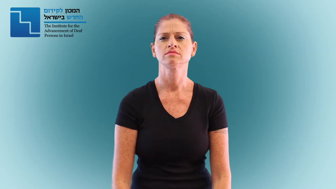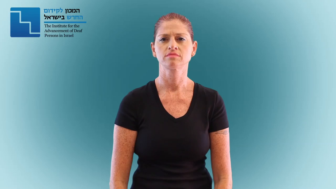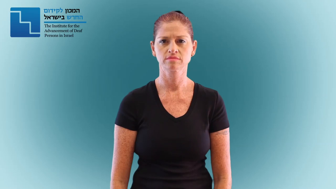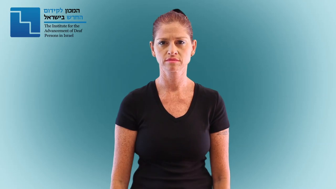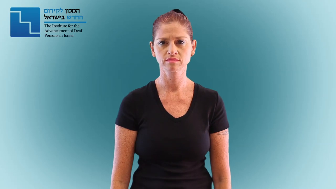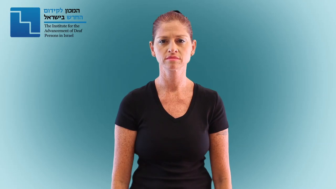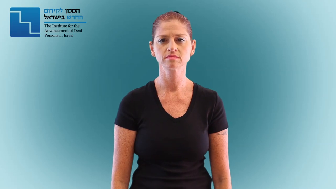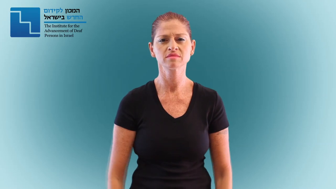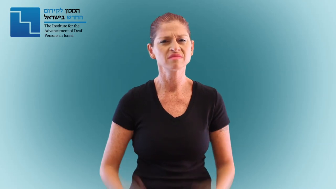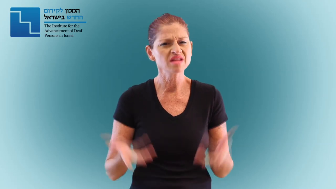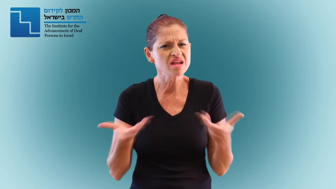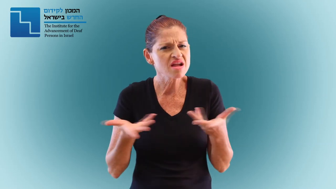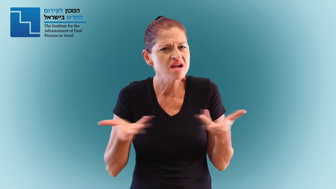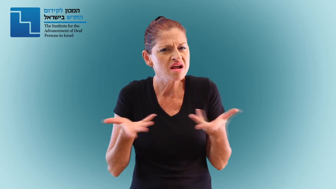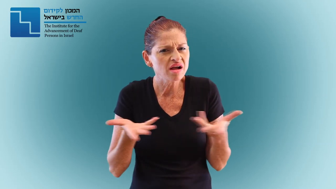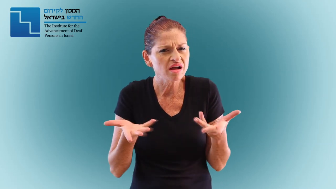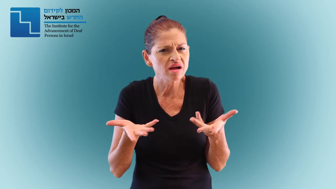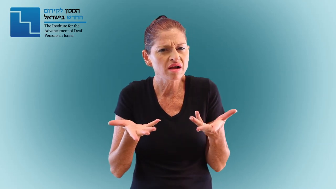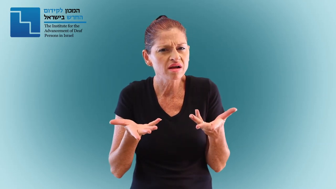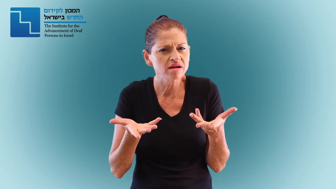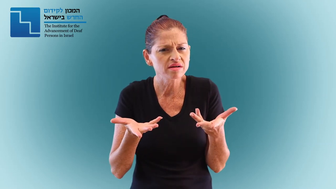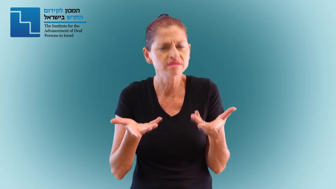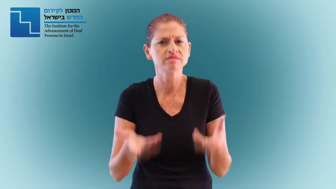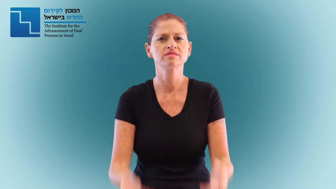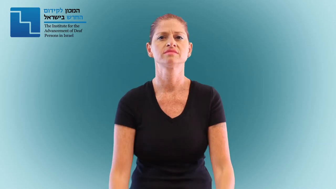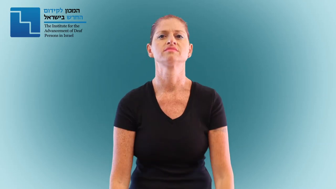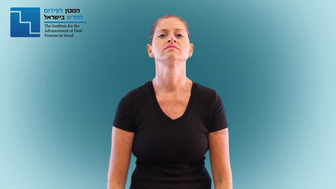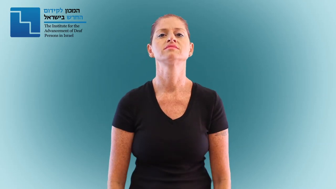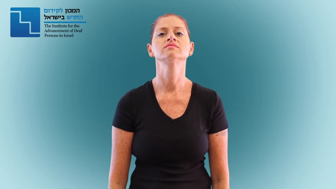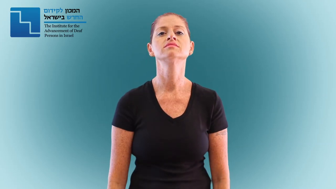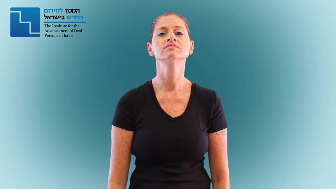איך / כיצד